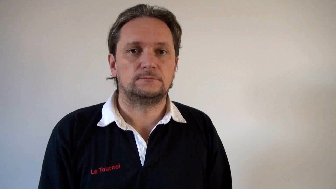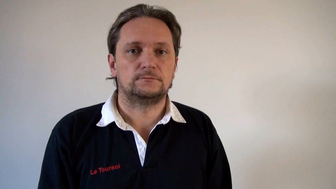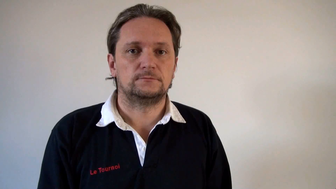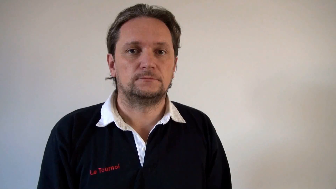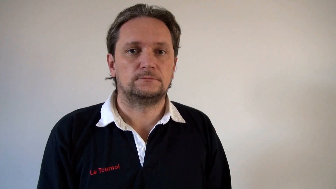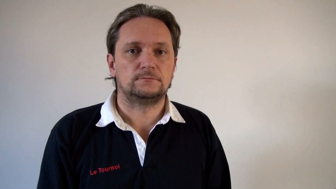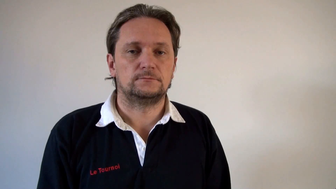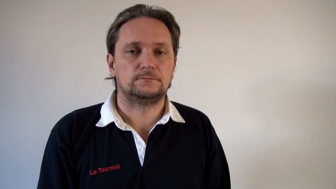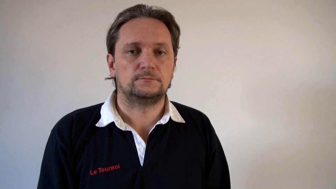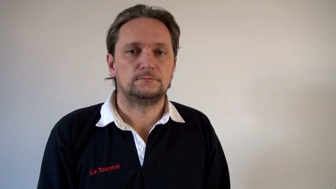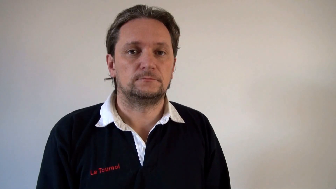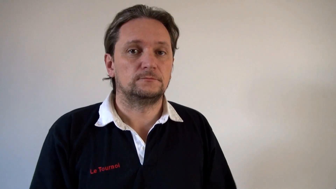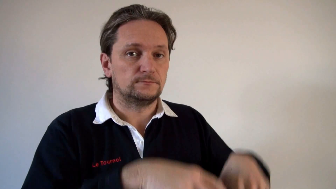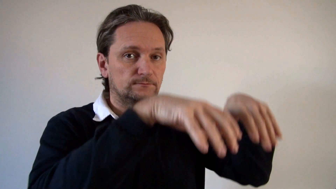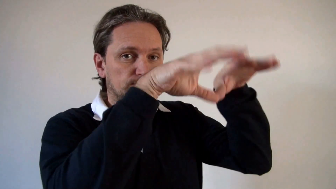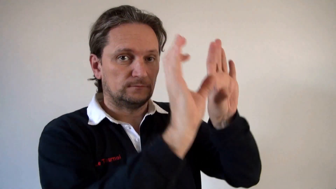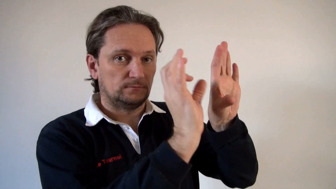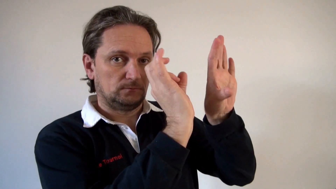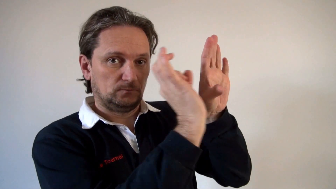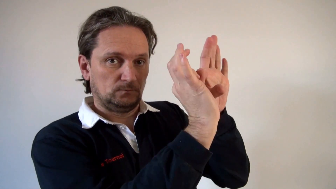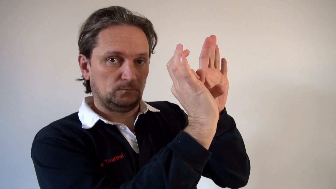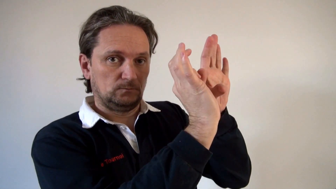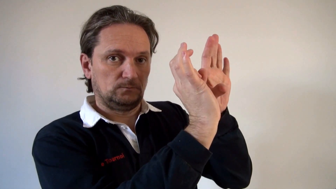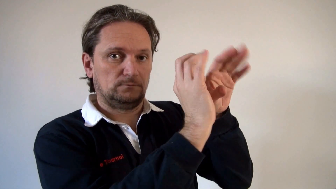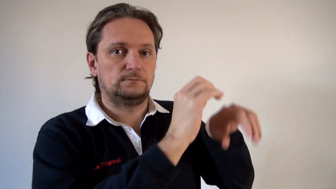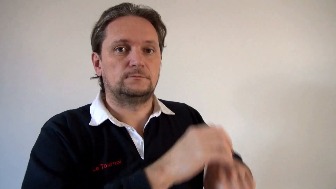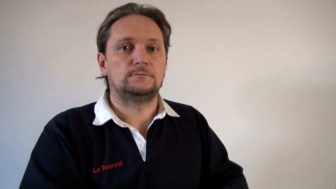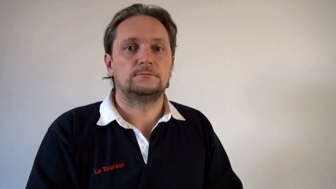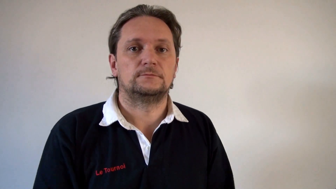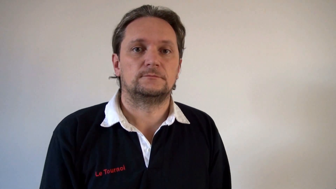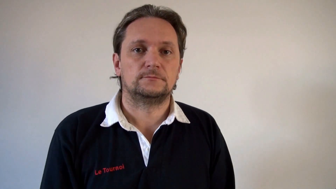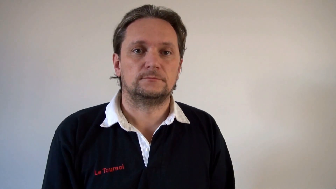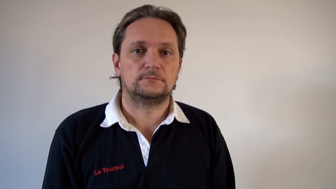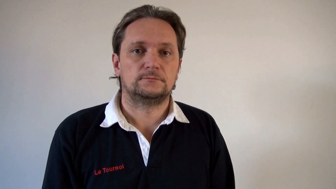Anus